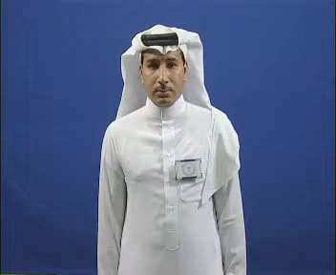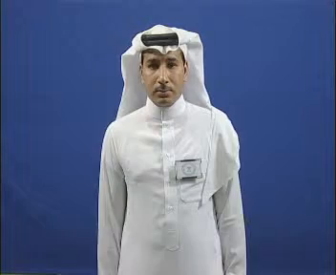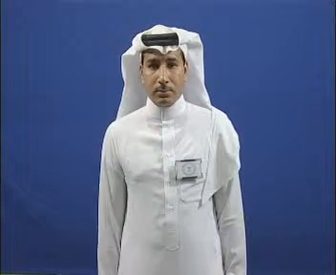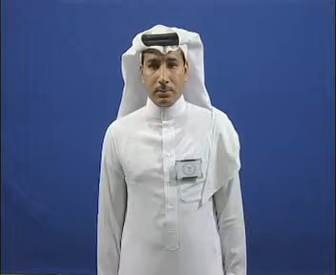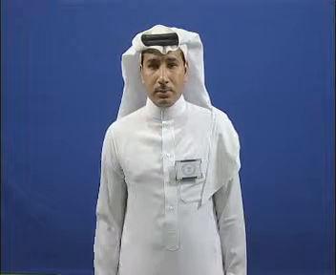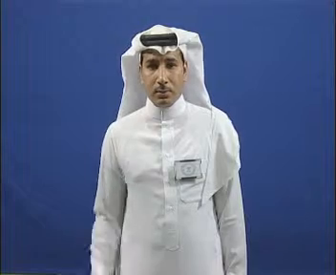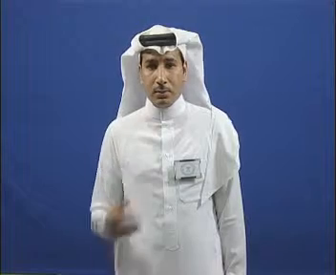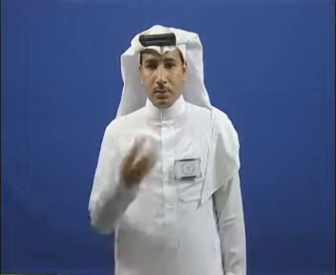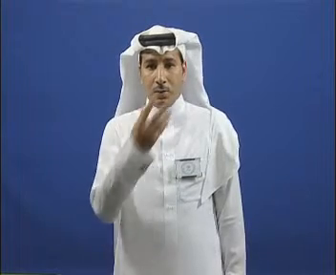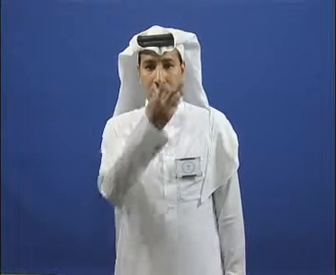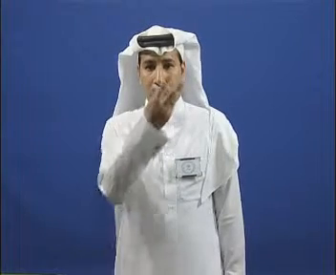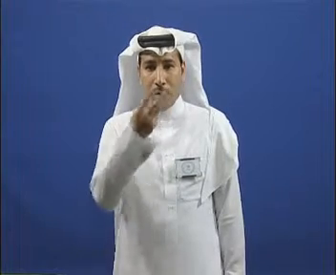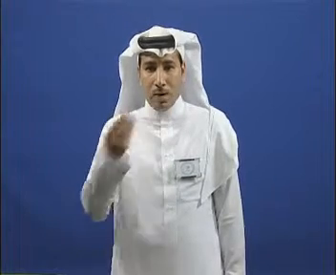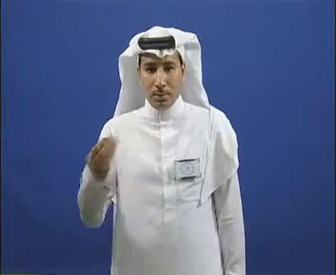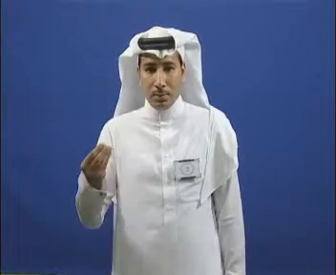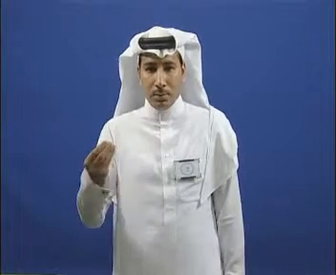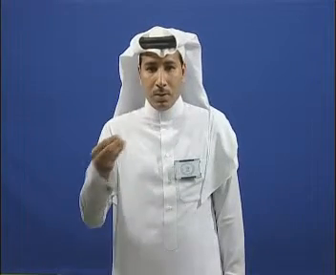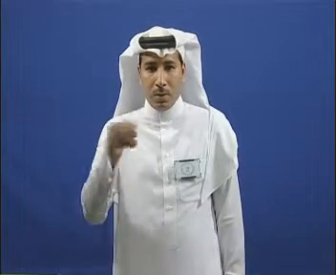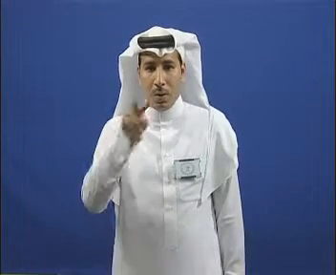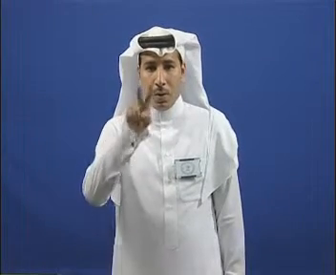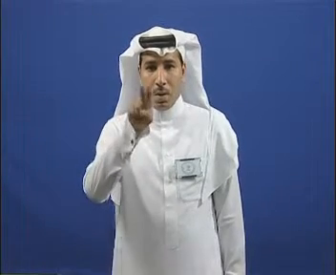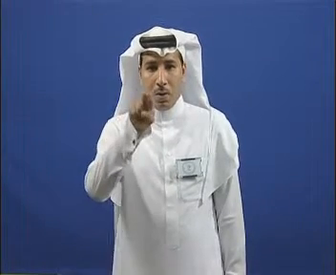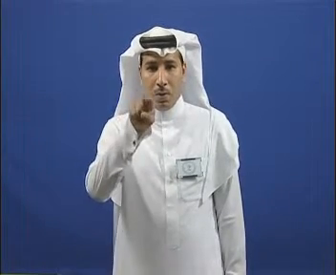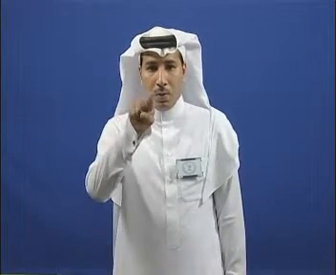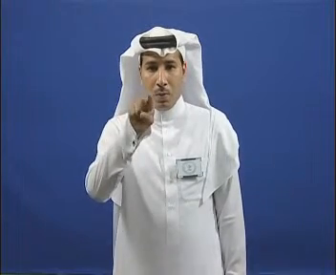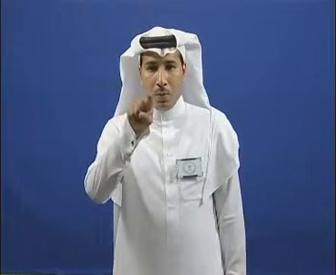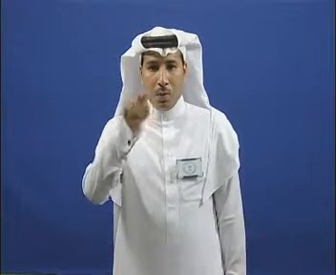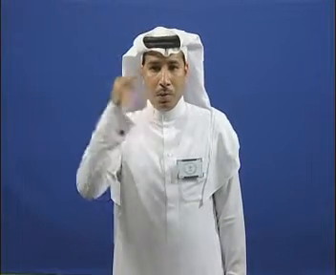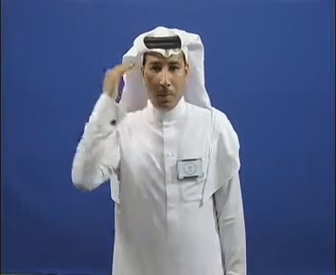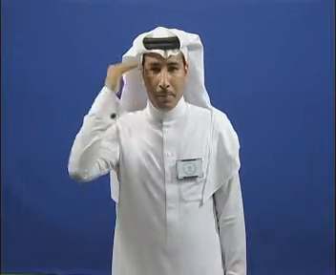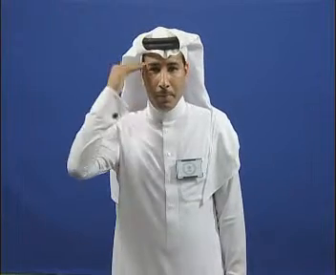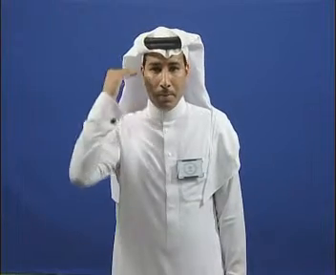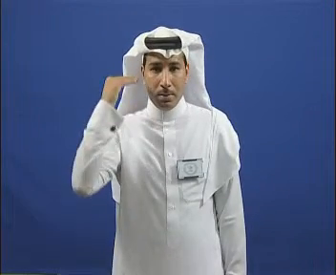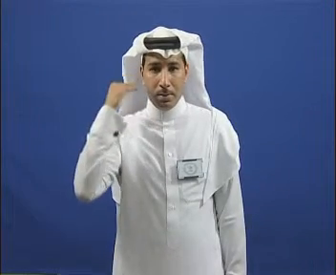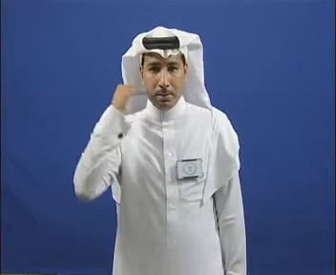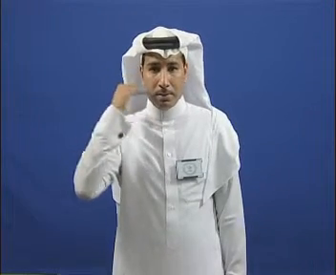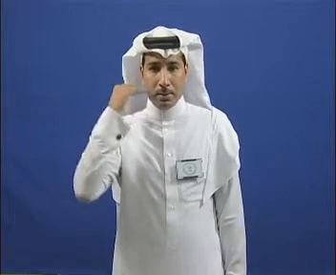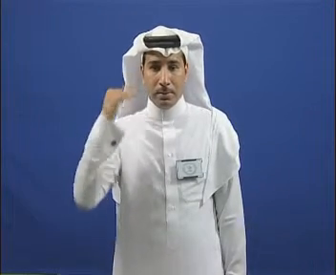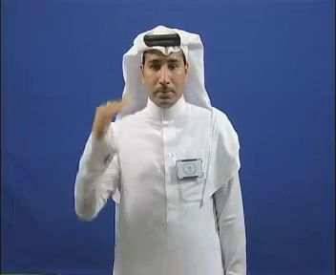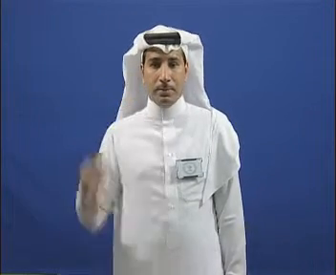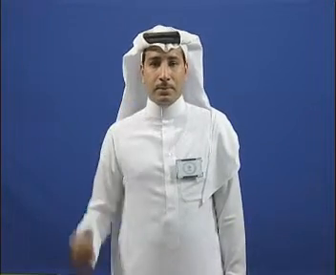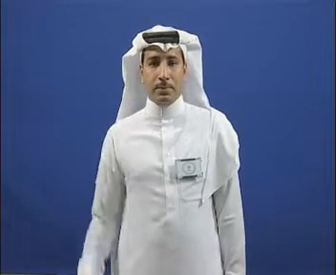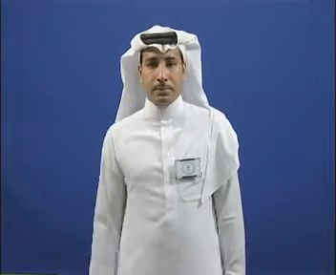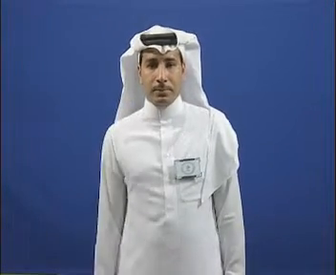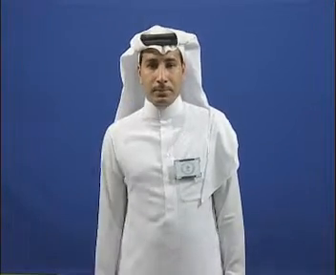ابن الأخت